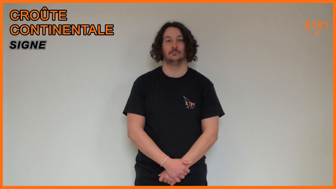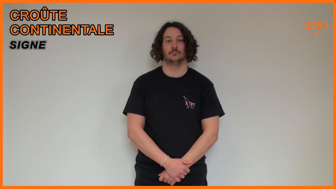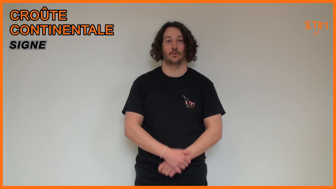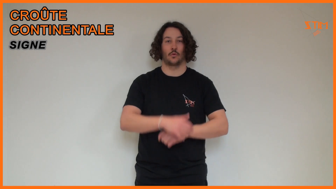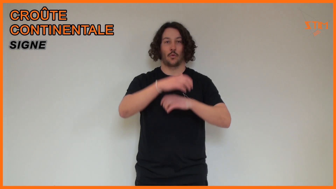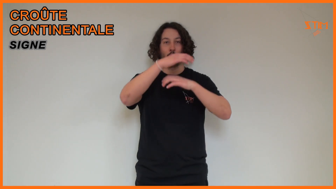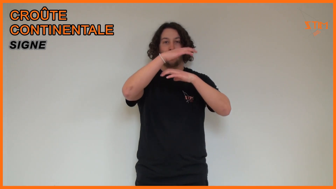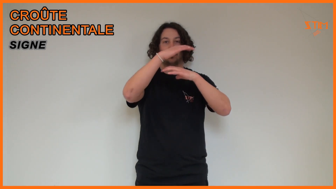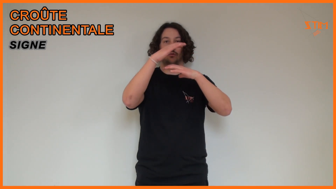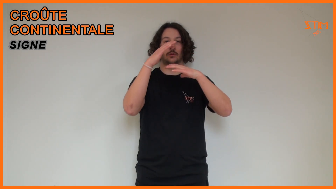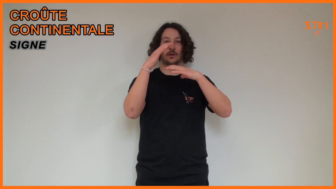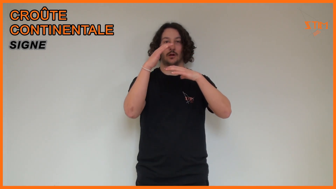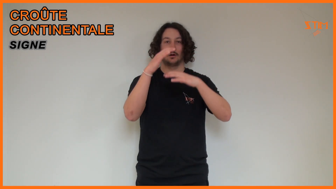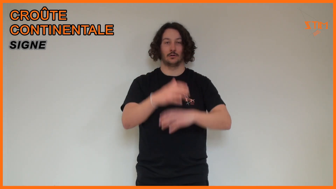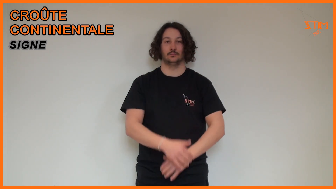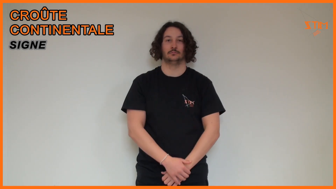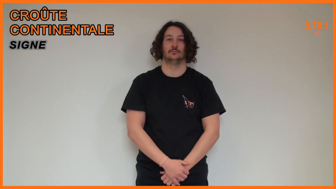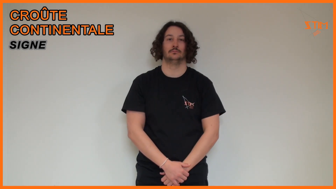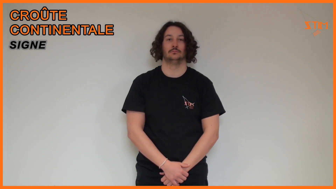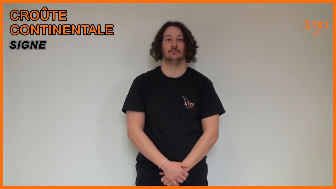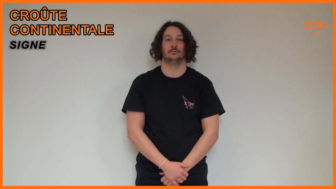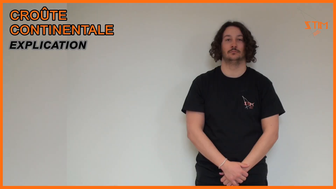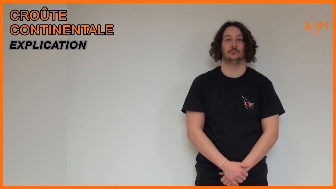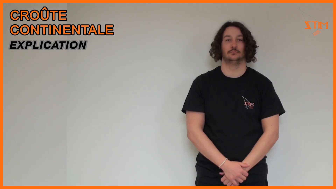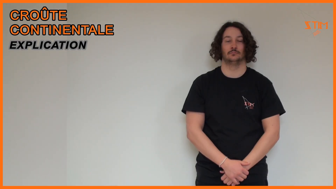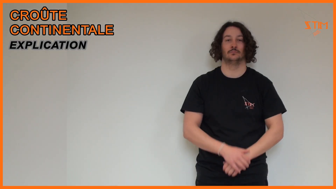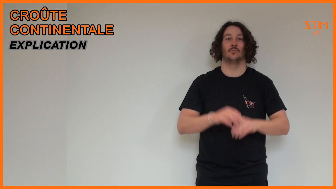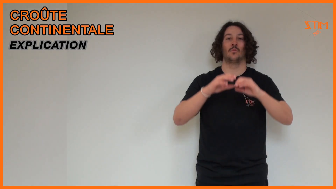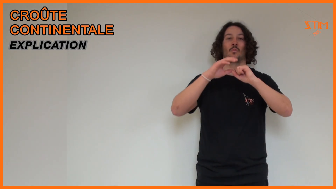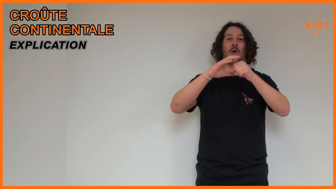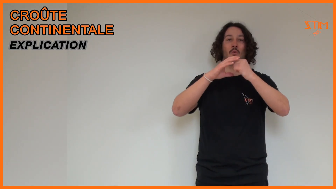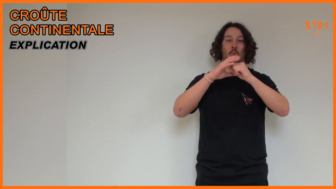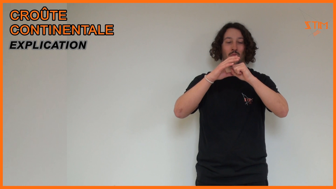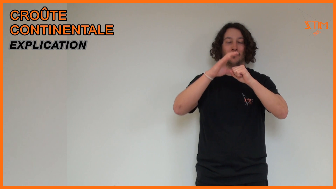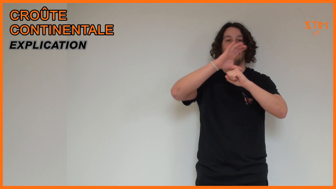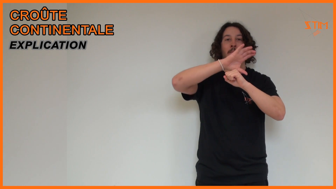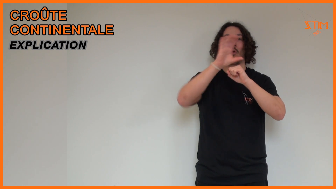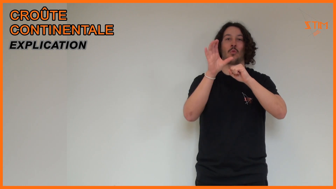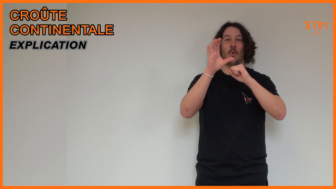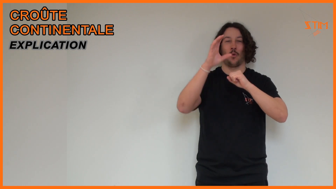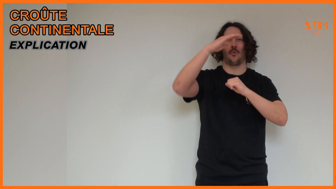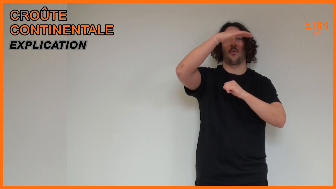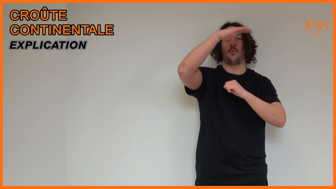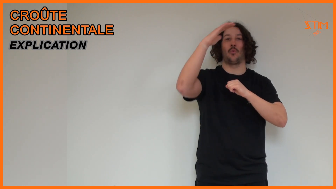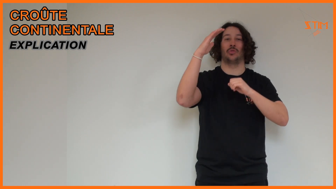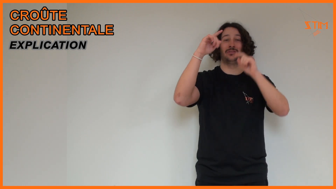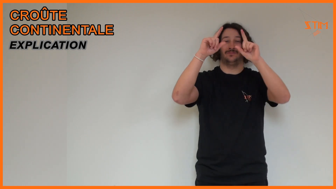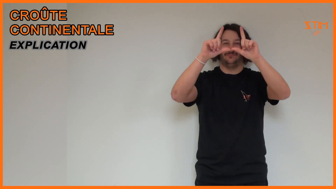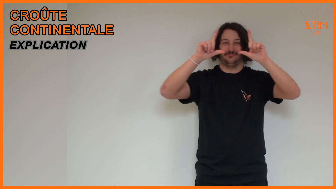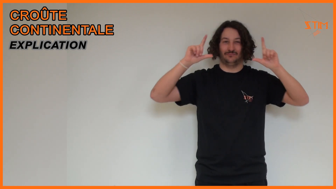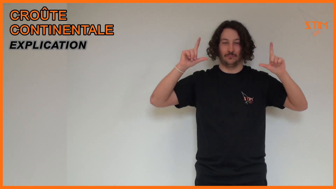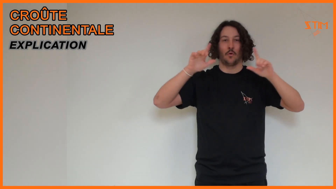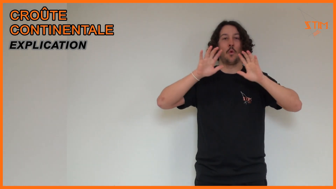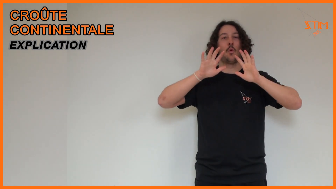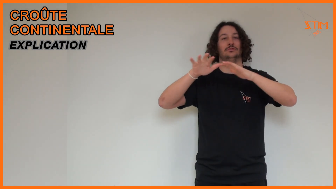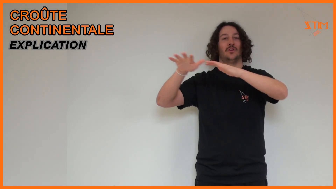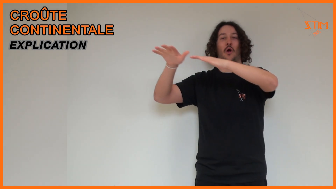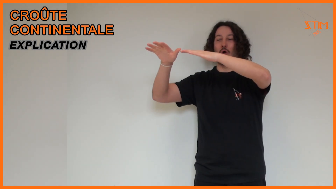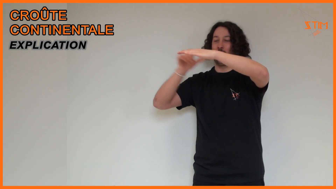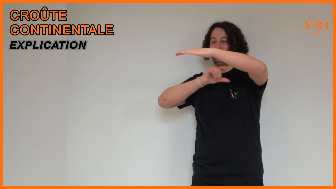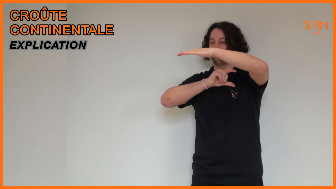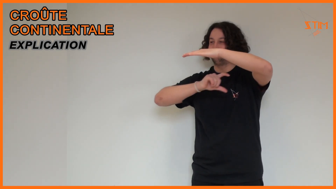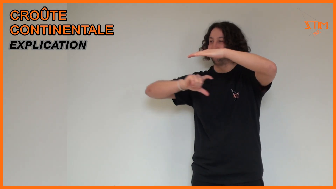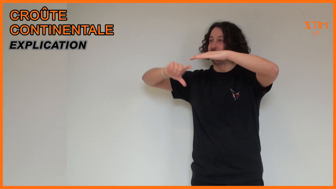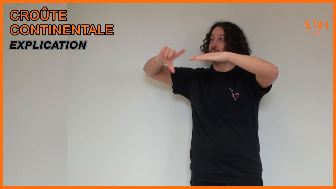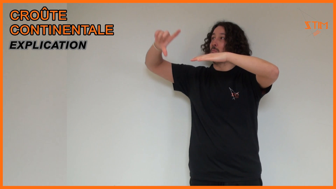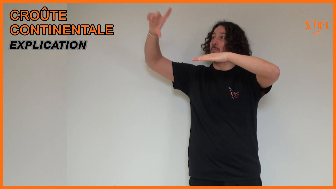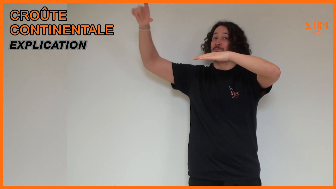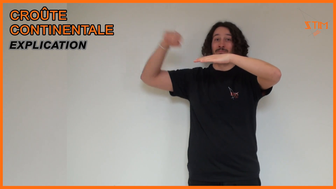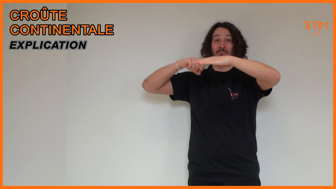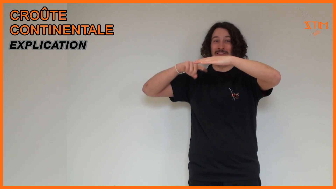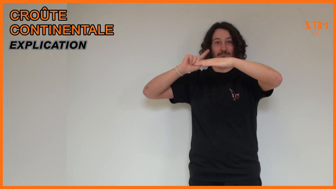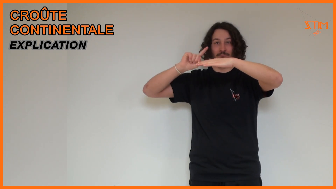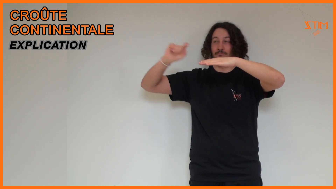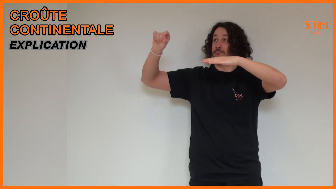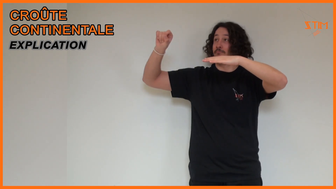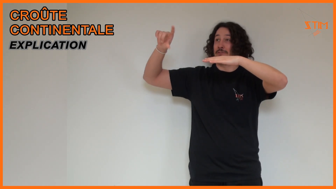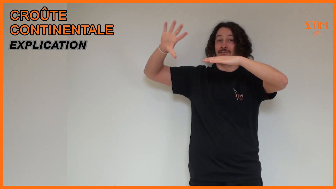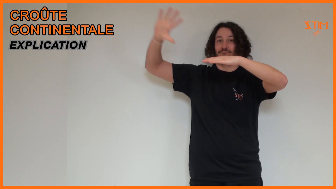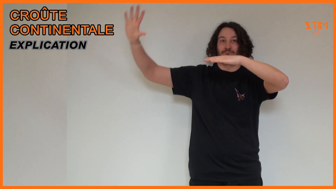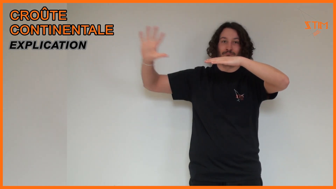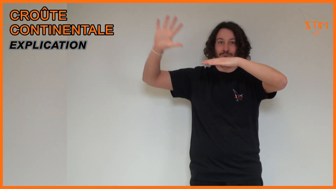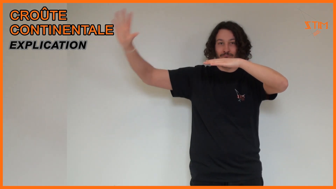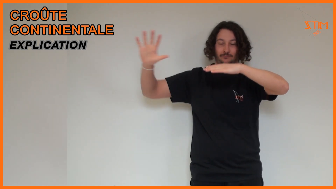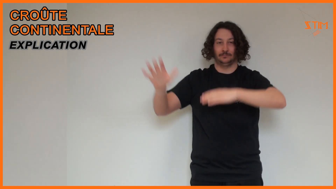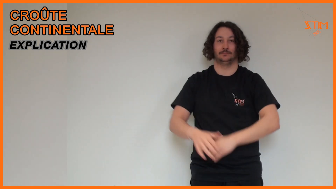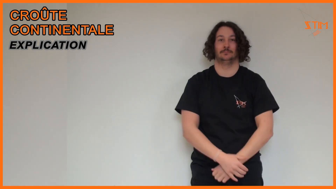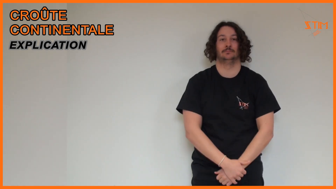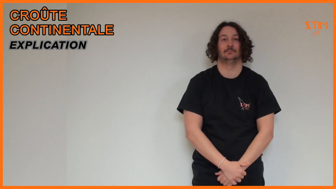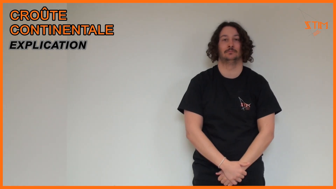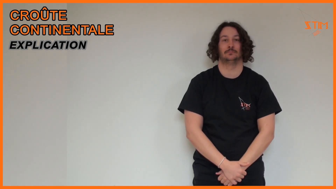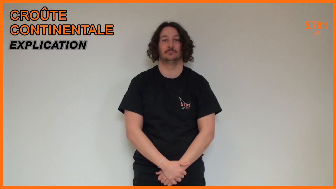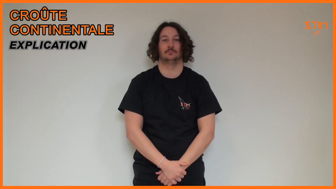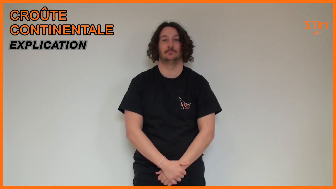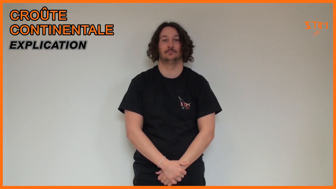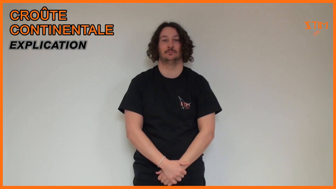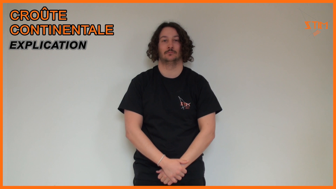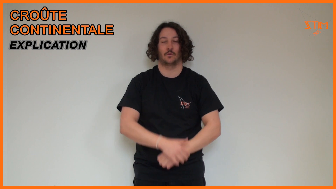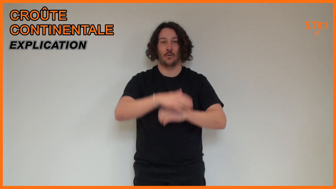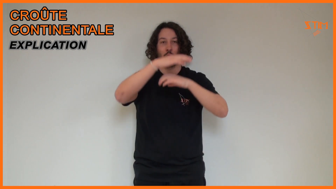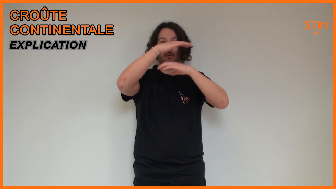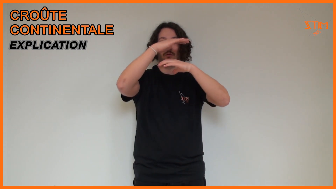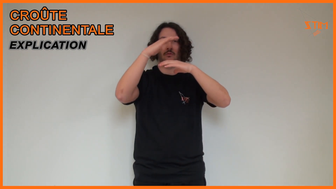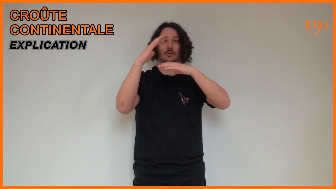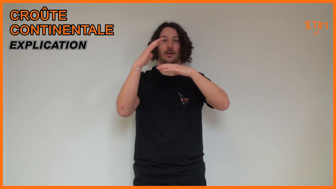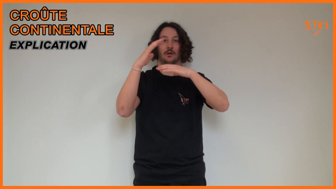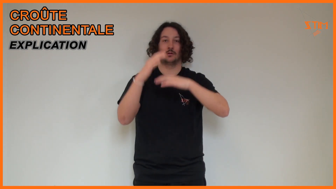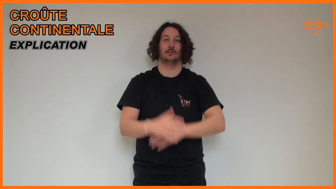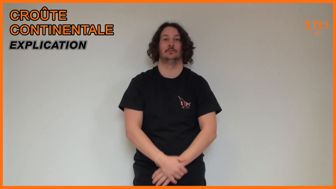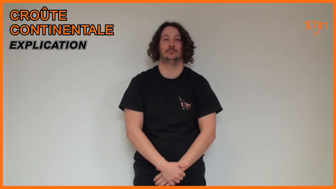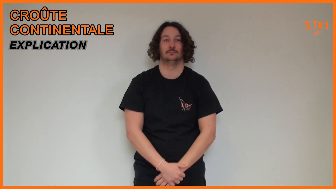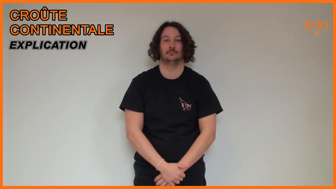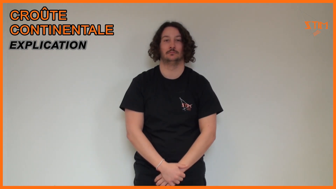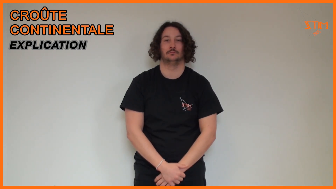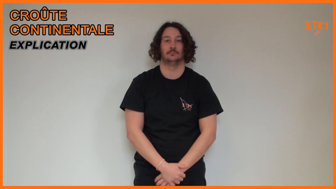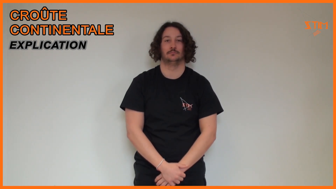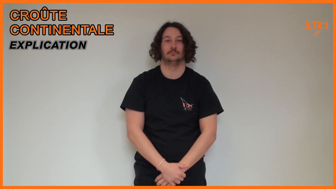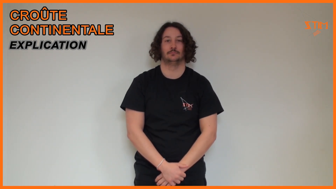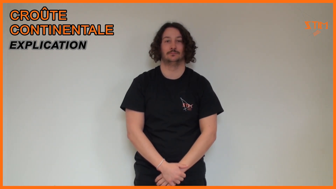Croûte continentale